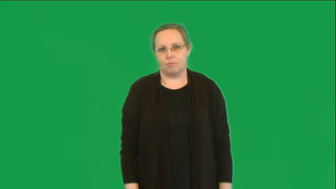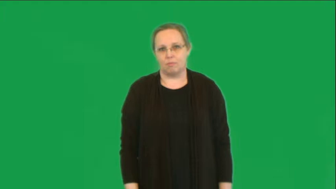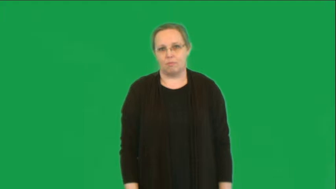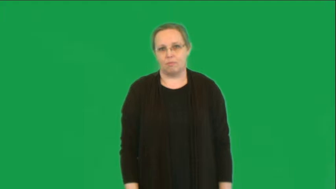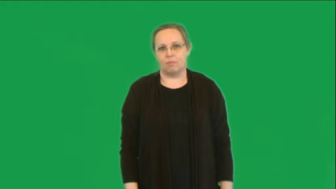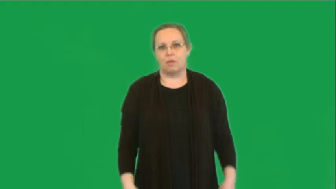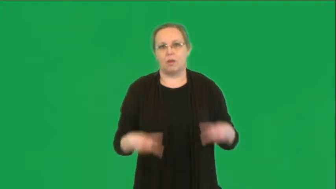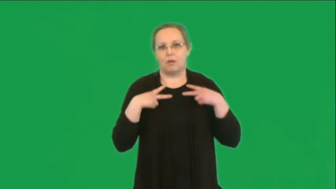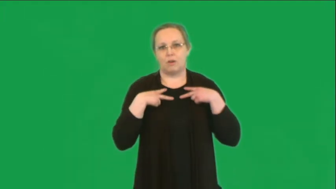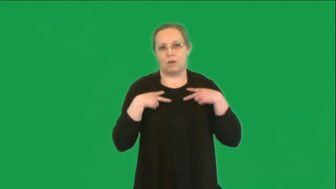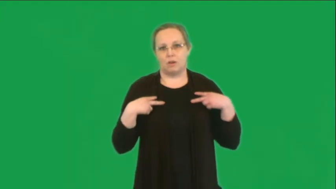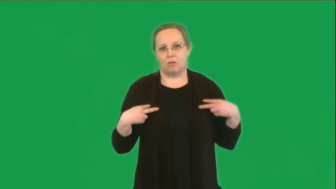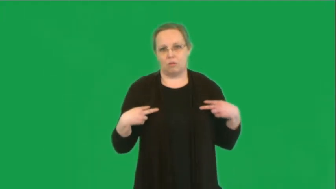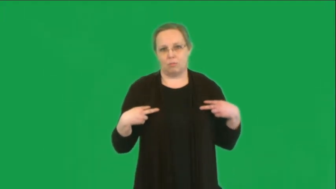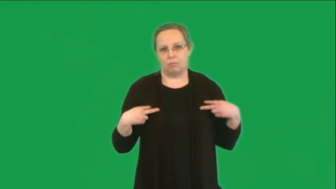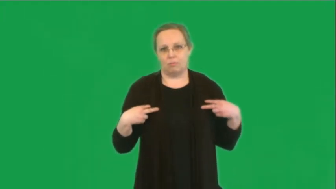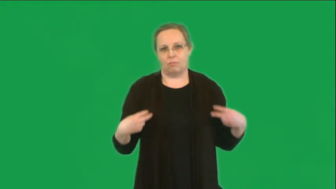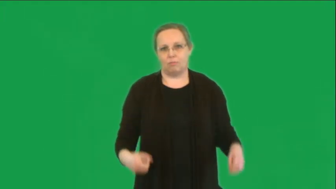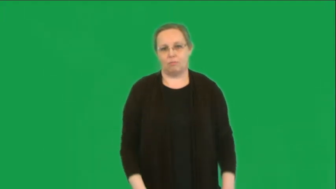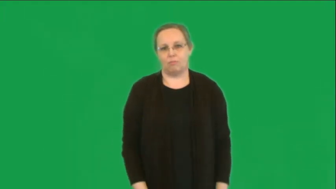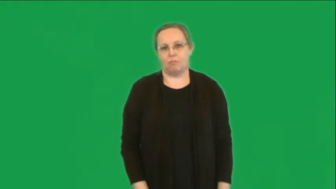ewangelicyzm